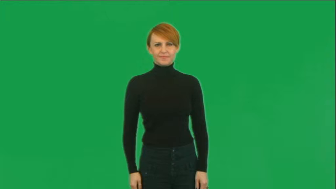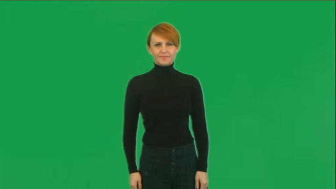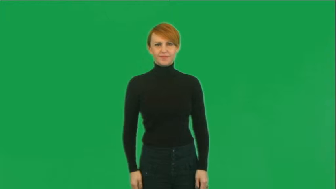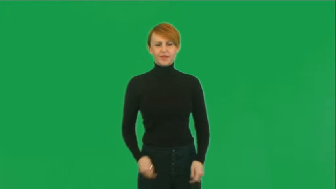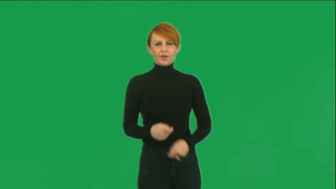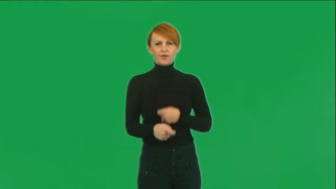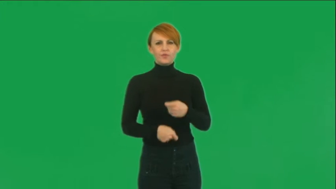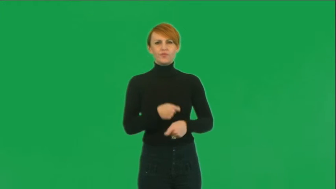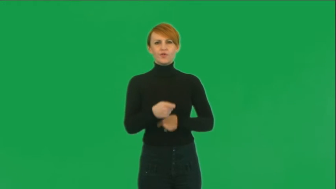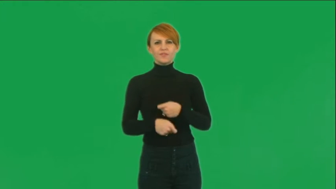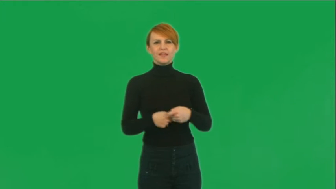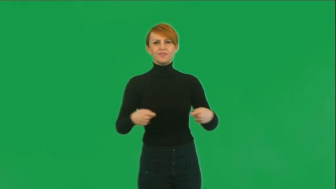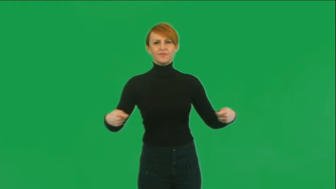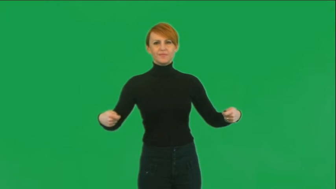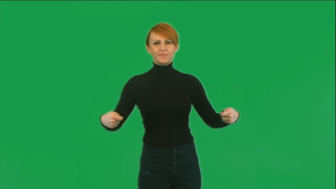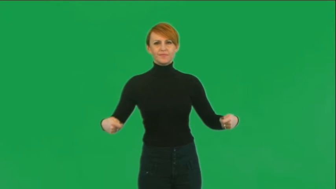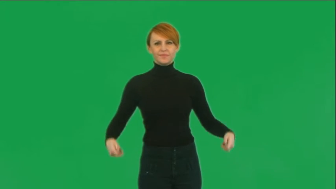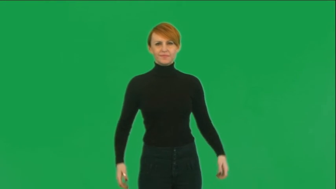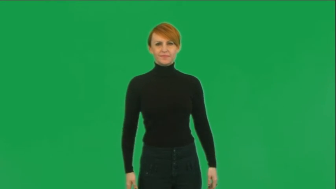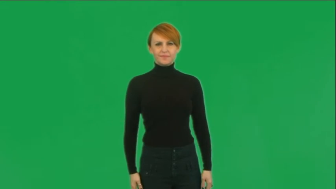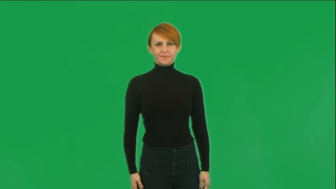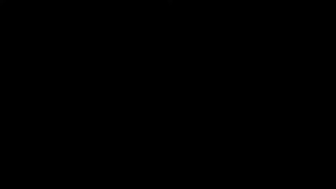wiązać